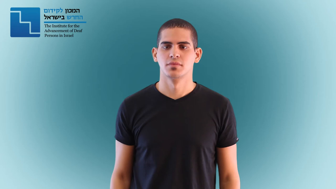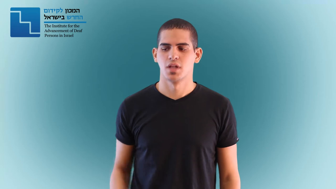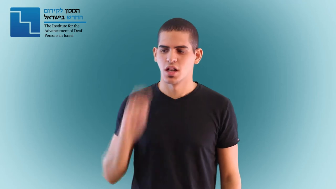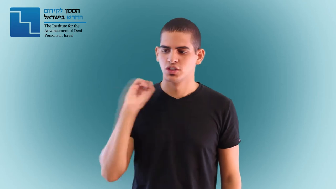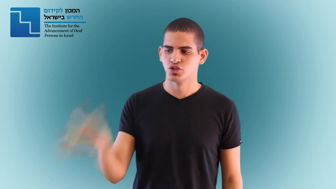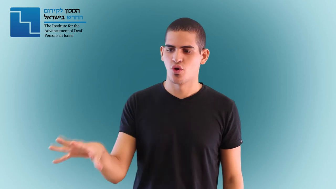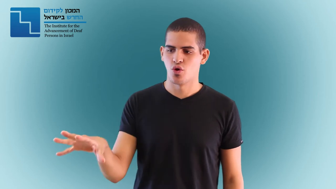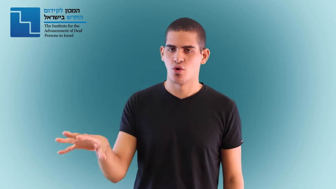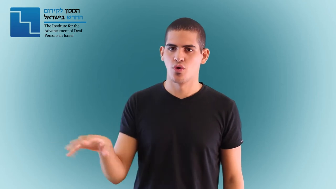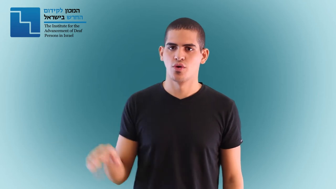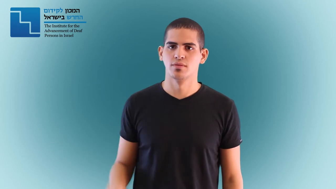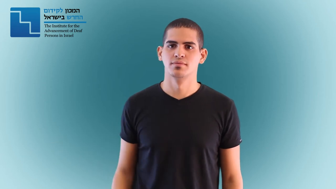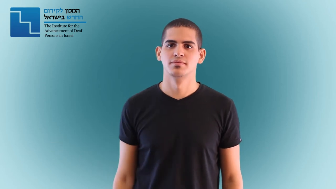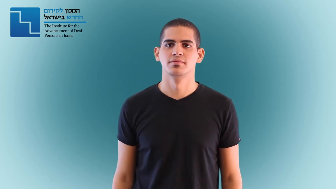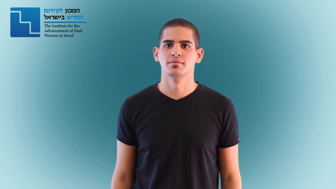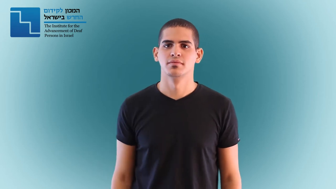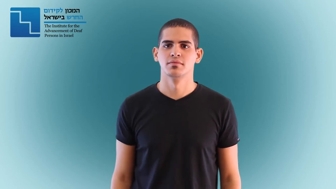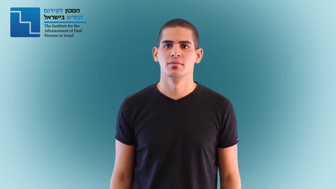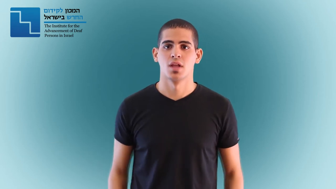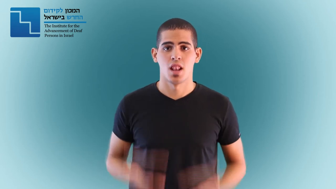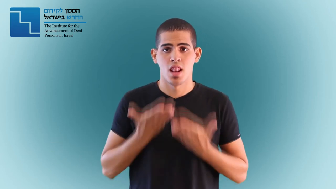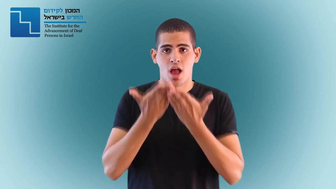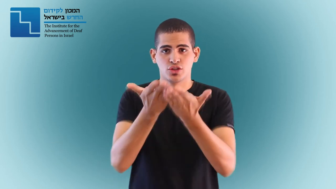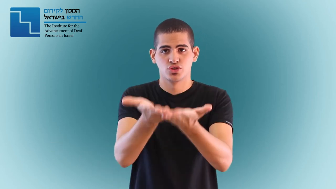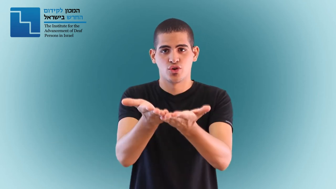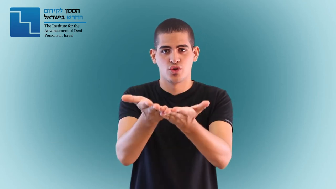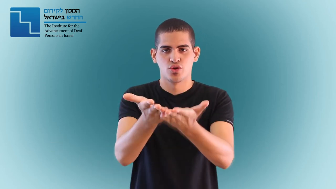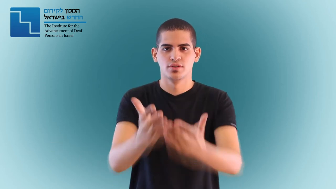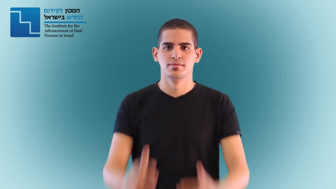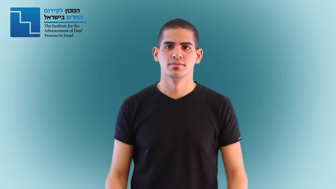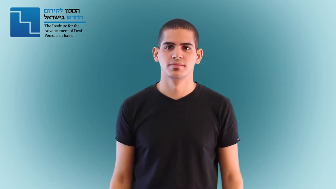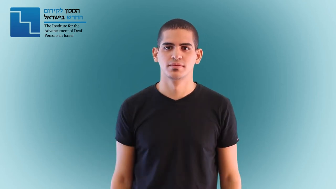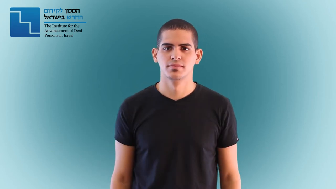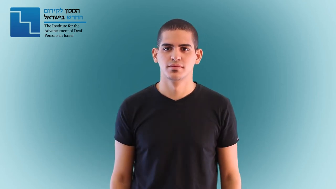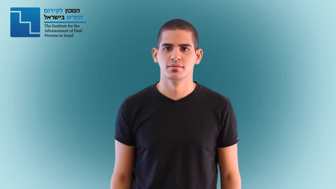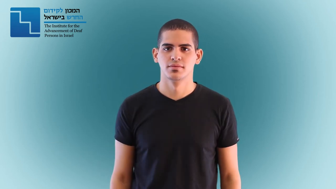לעזור